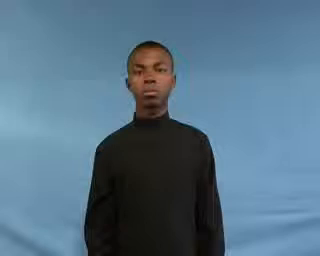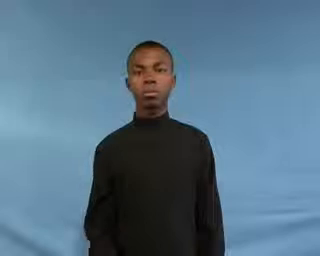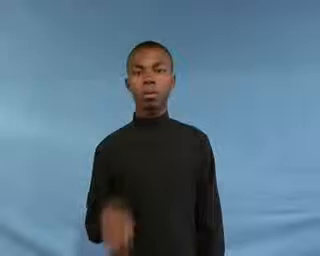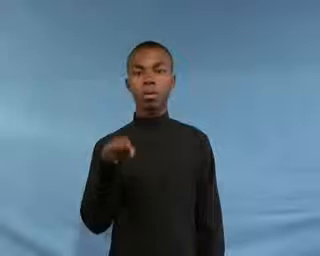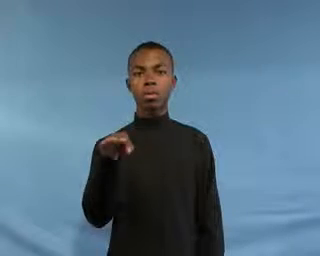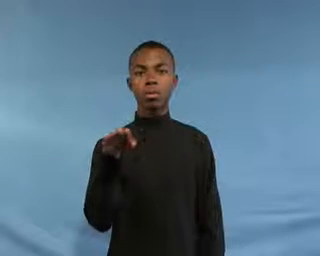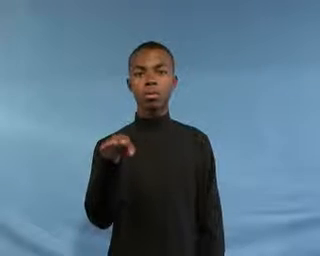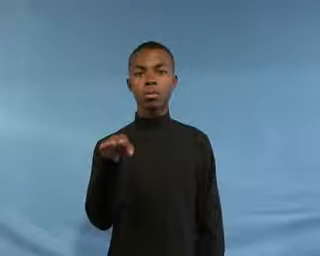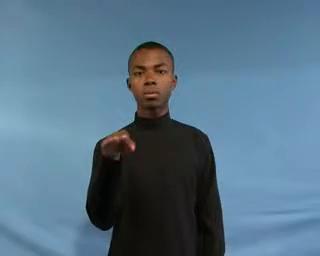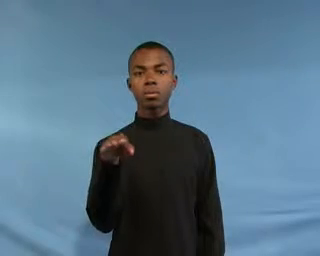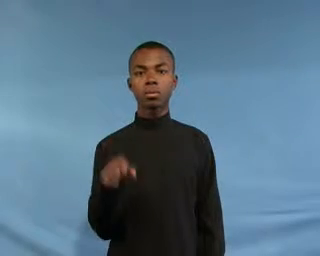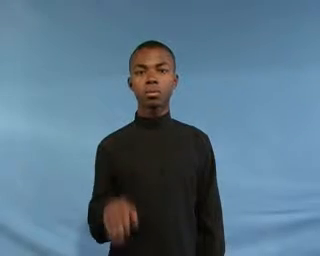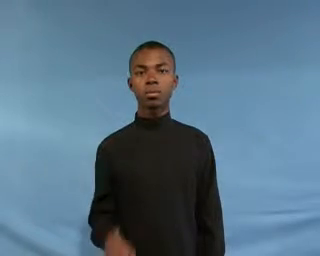tana